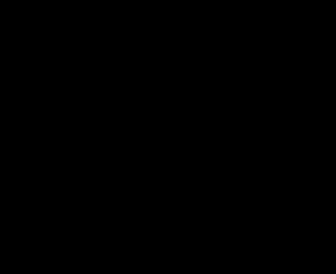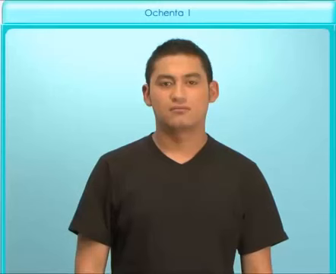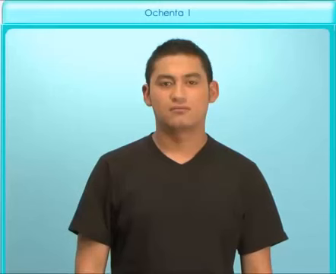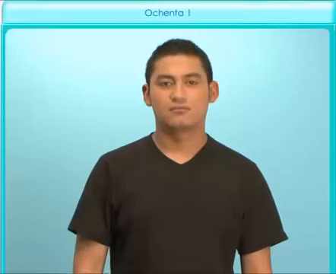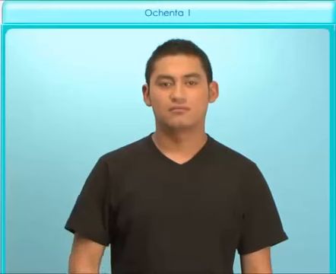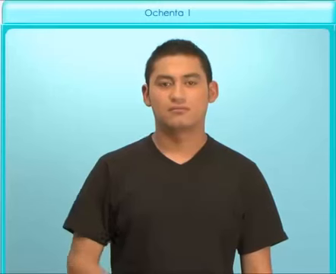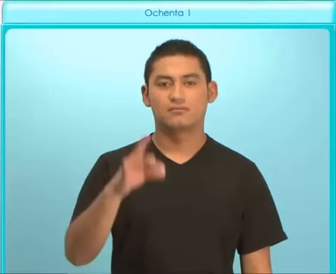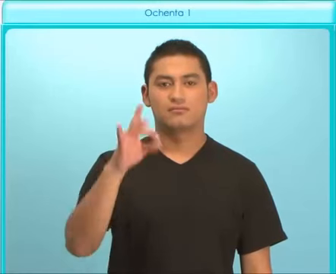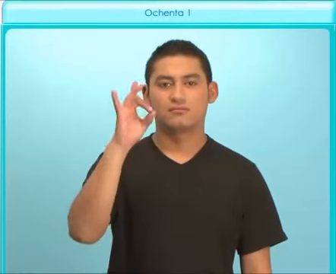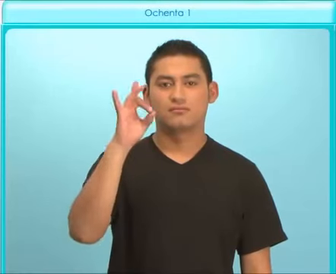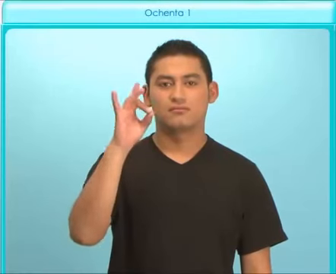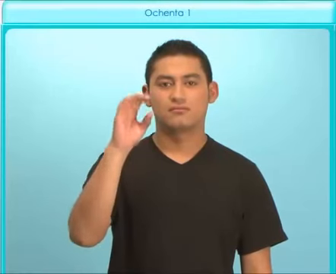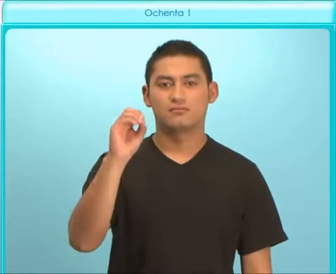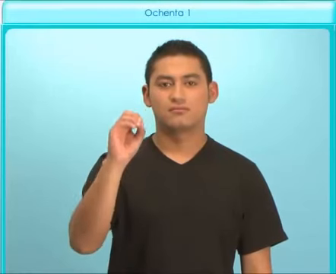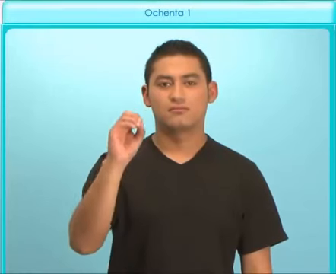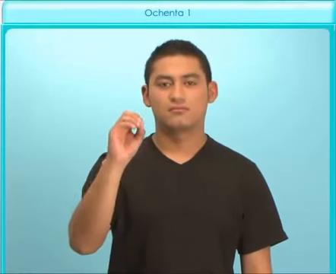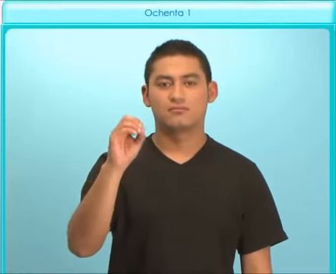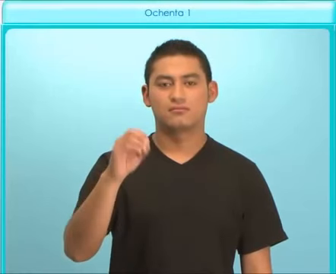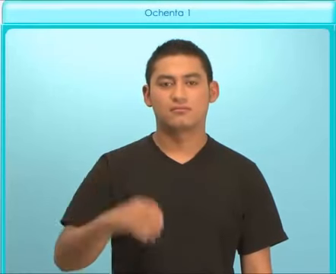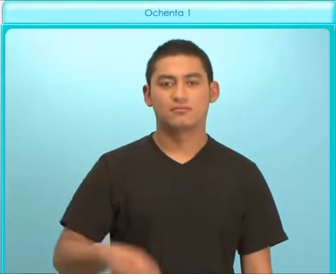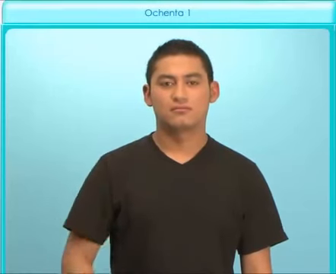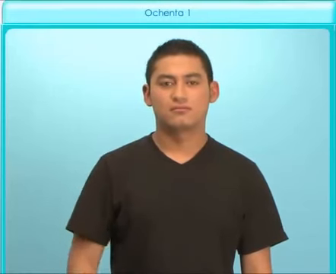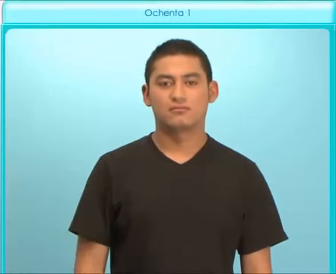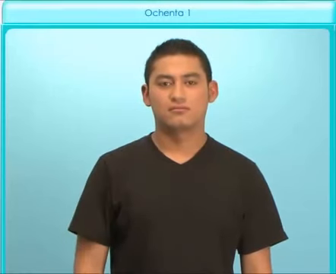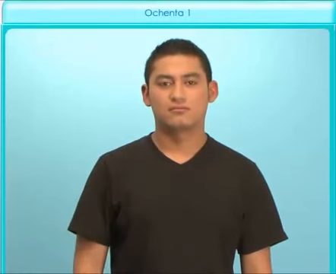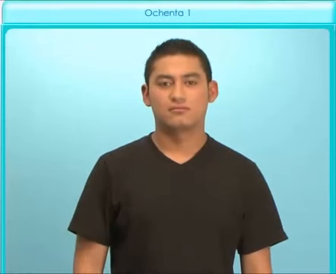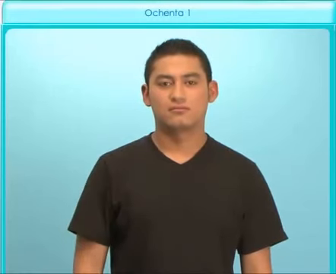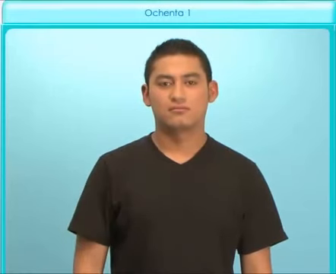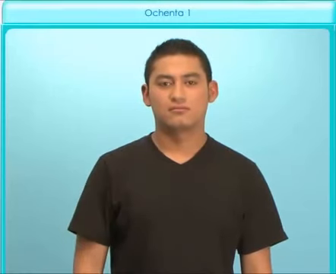OCHENTA